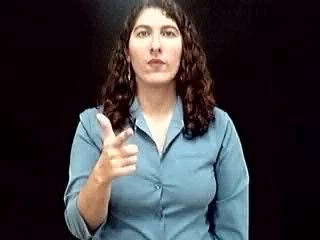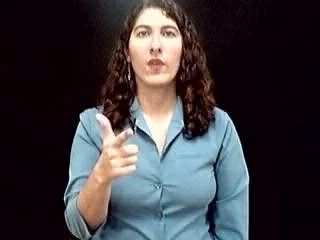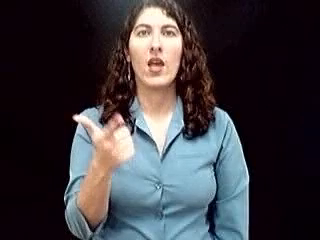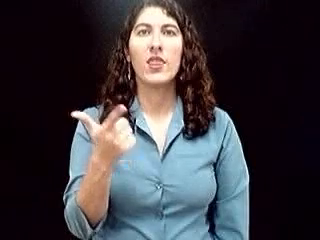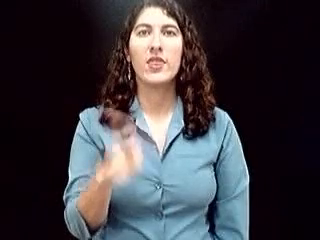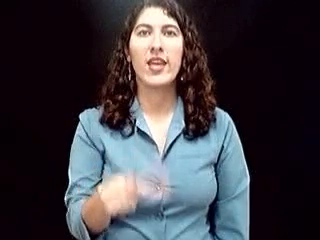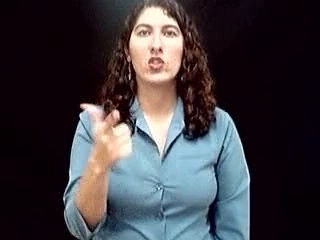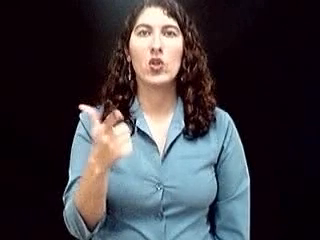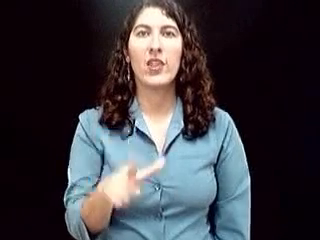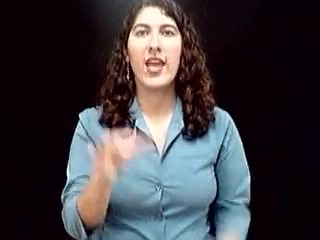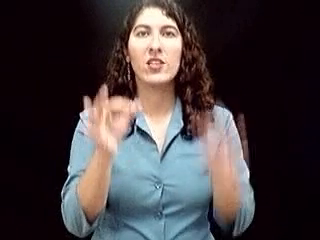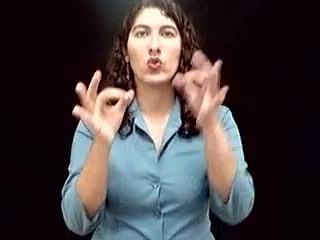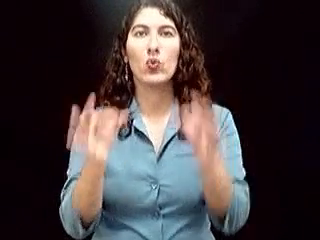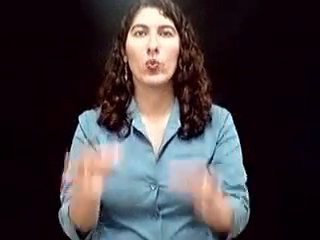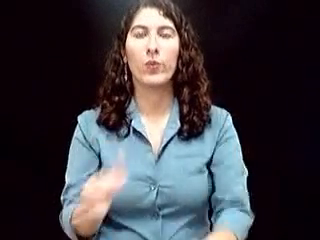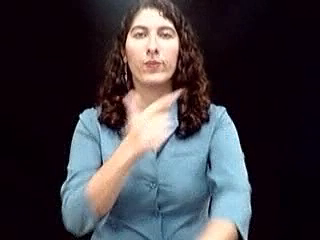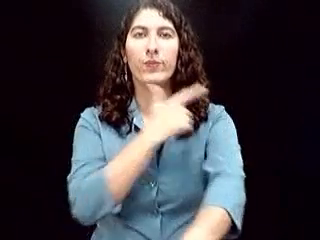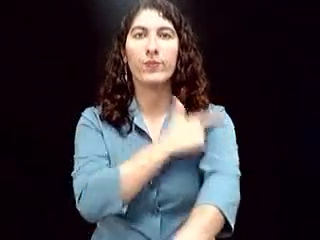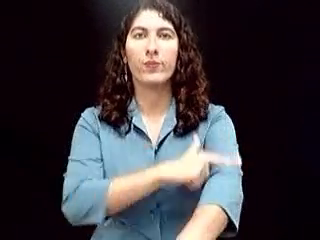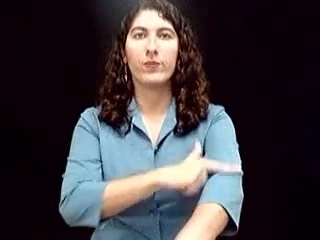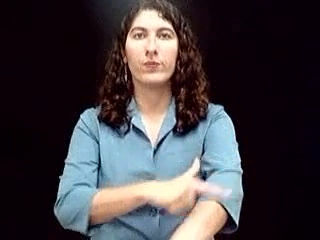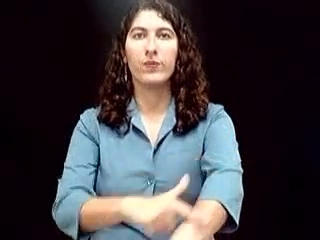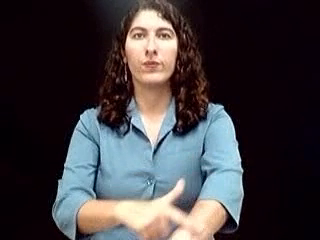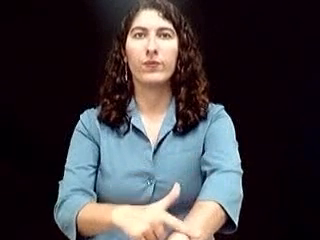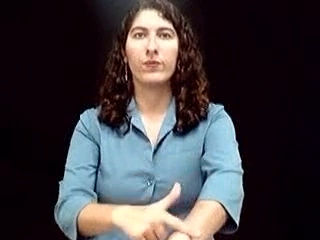desonesto